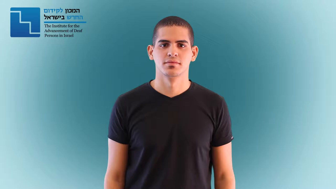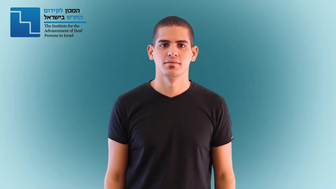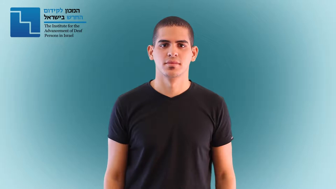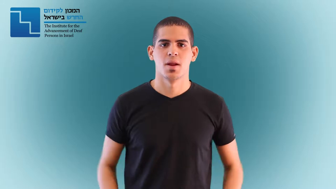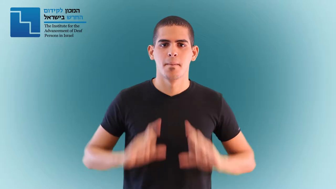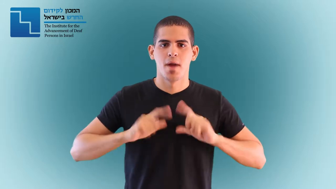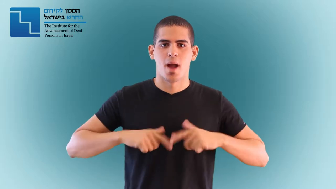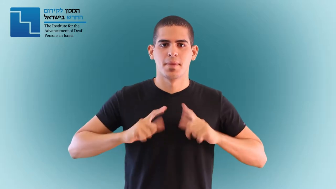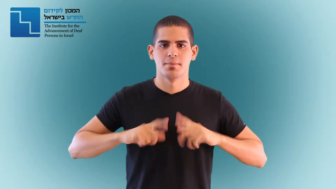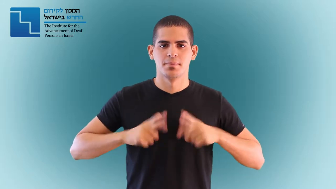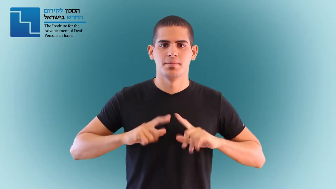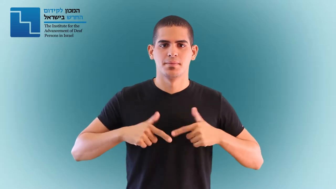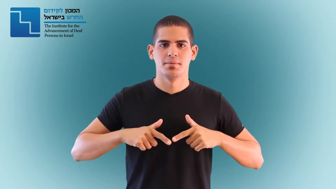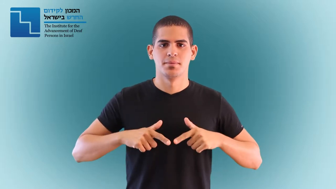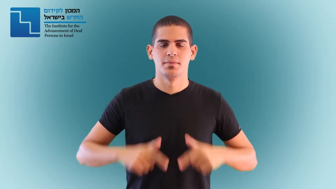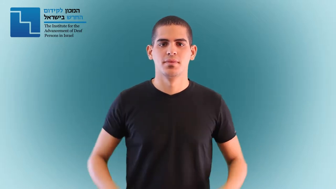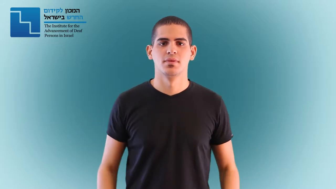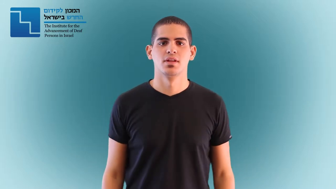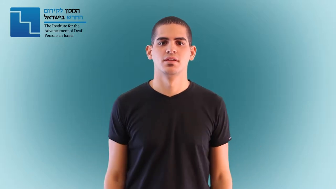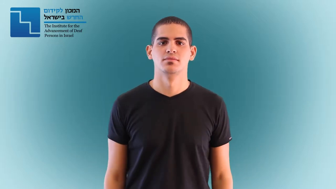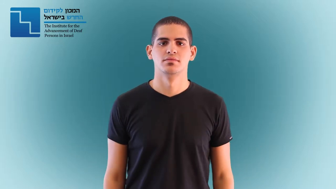מכבים